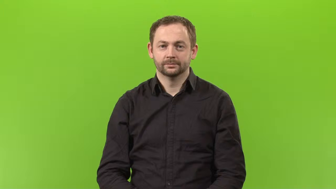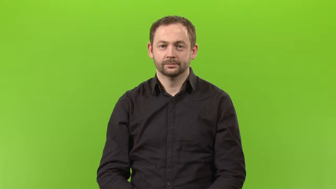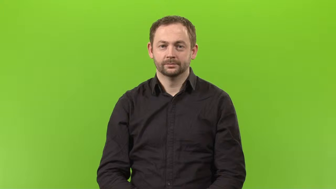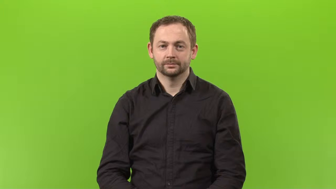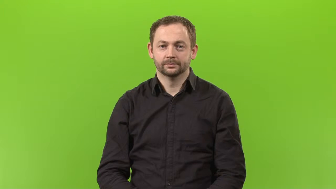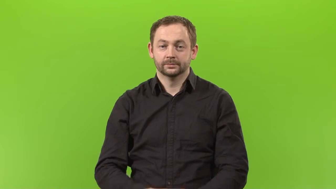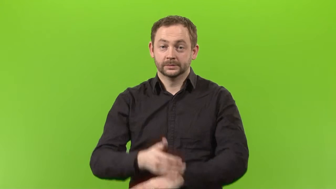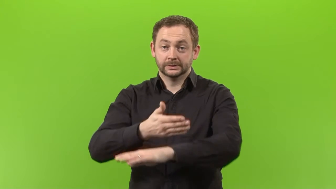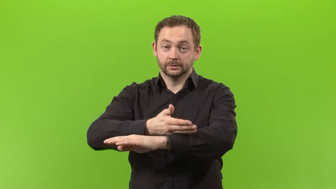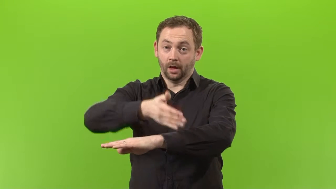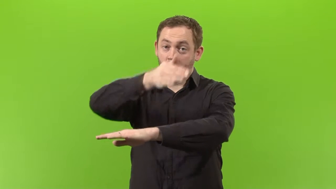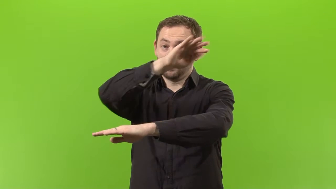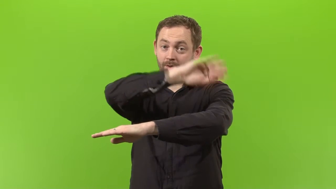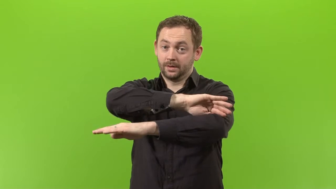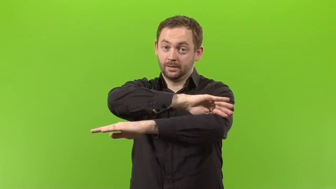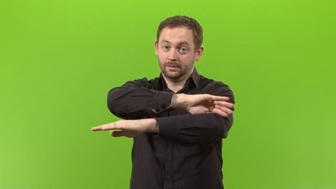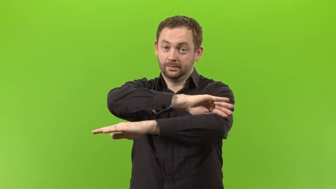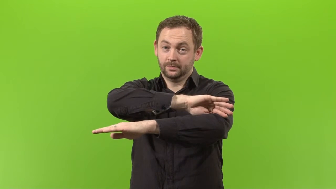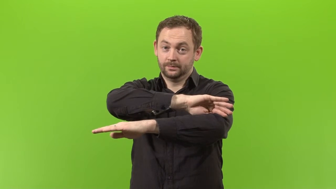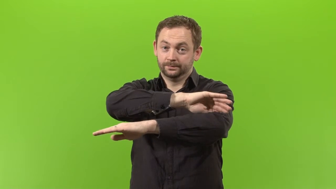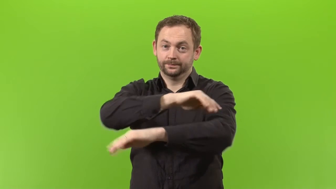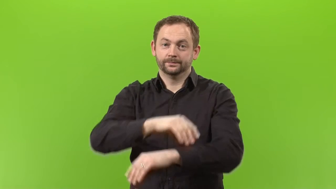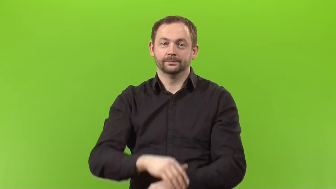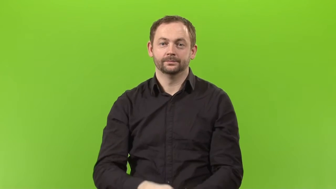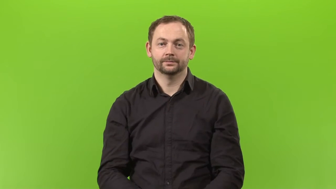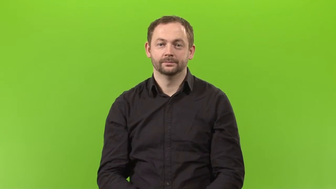Sendibíll